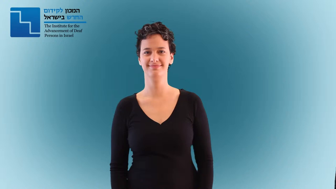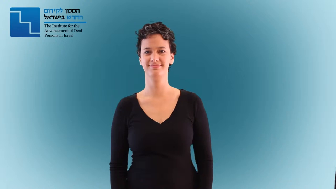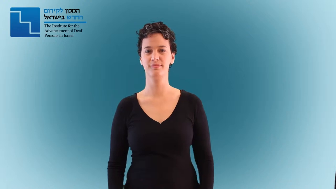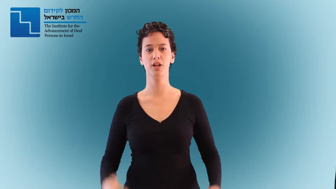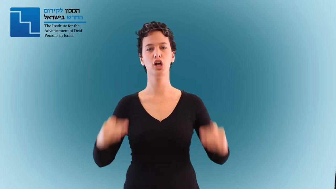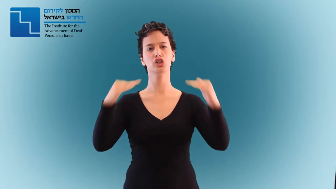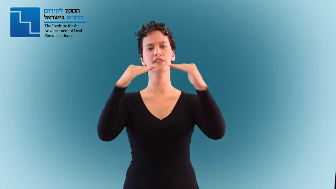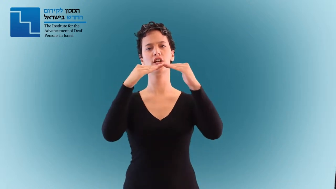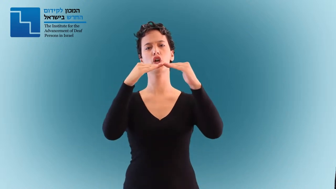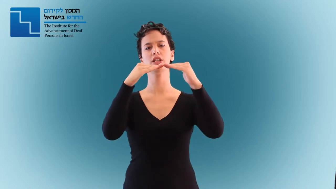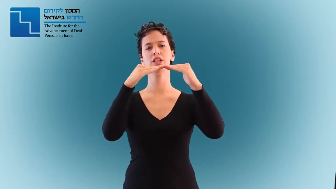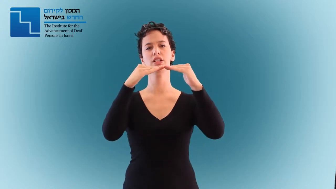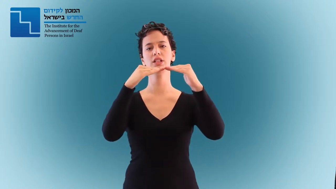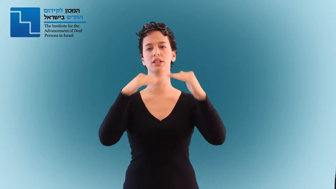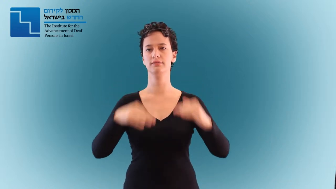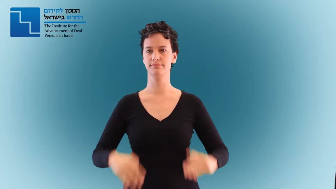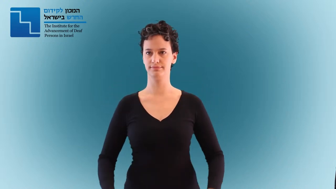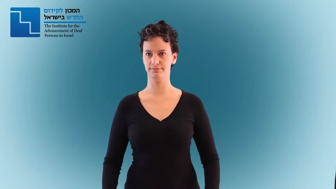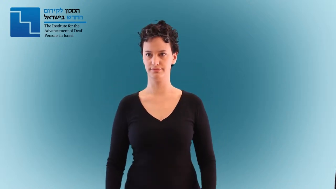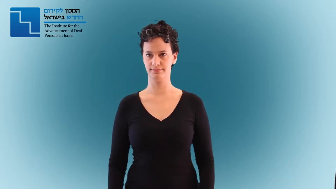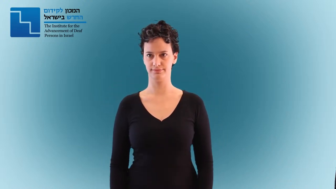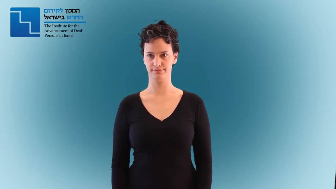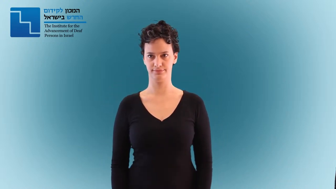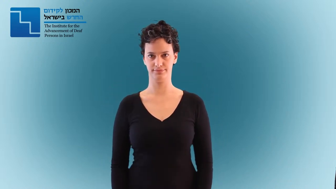שוויון